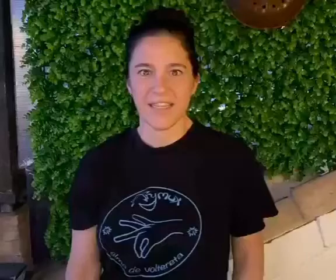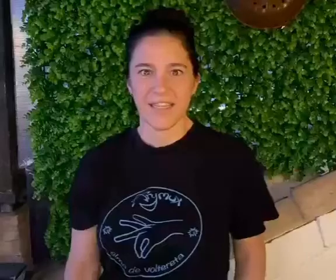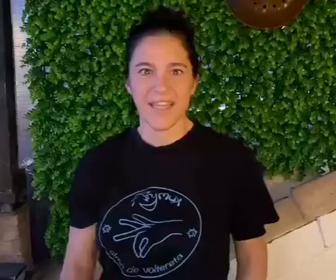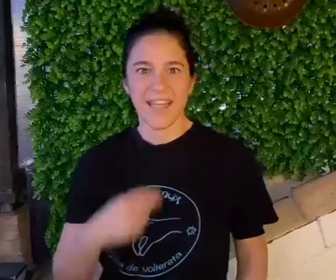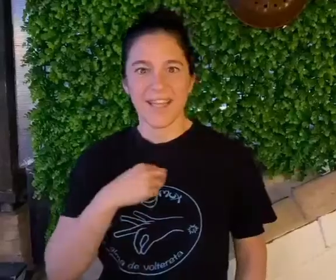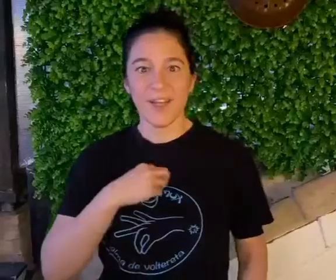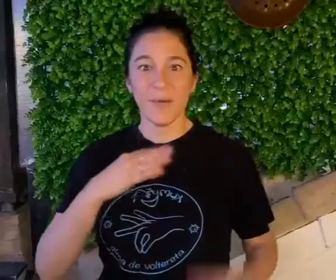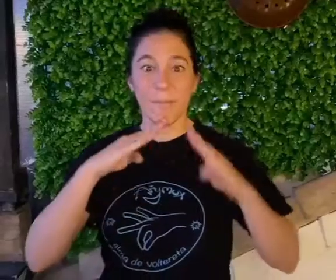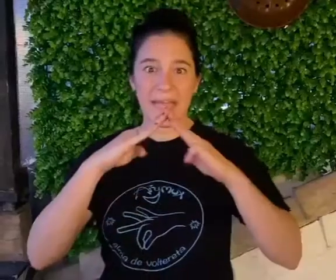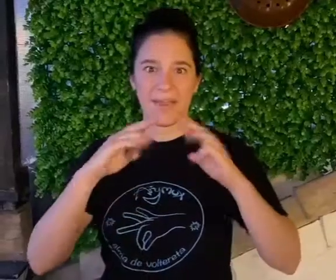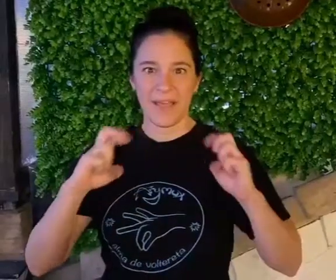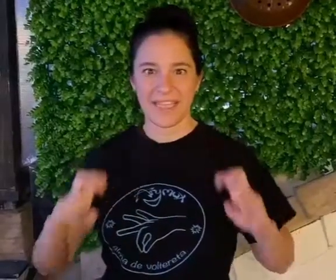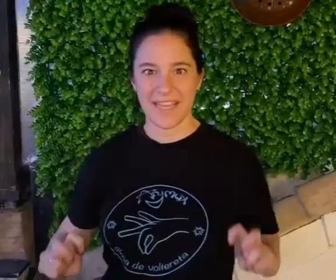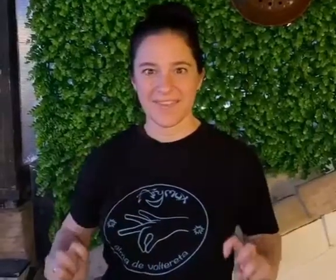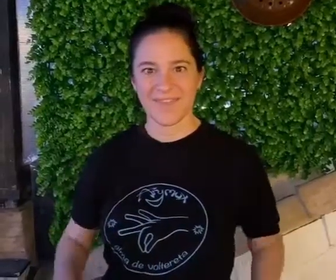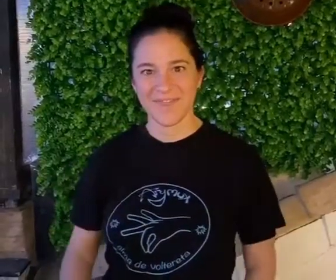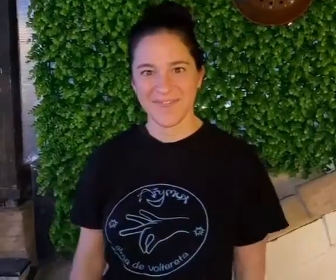Yo Me Quedo En Casa